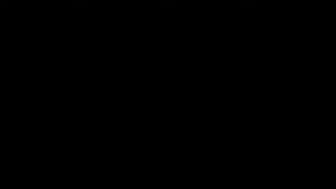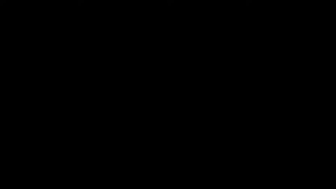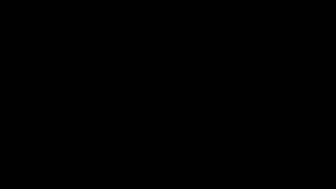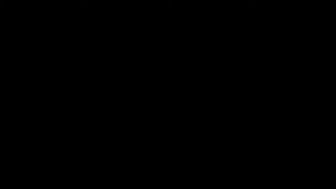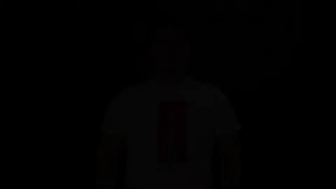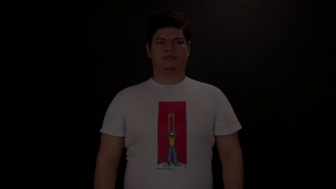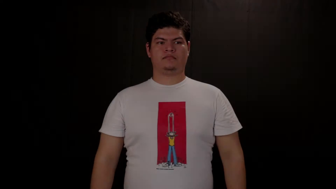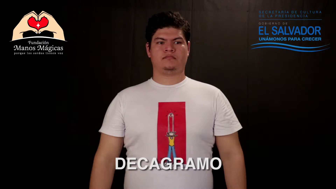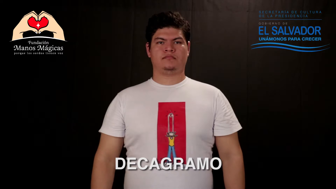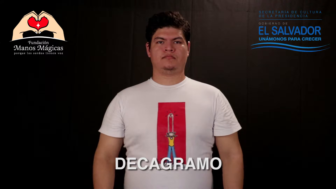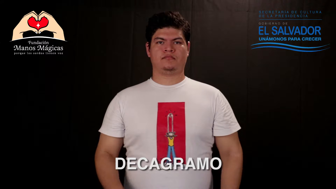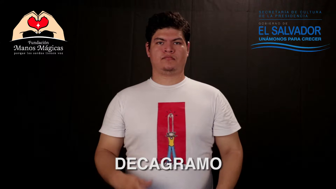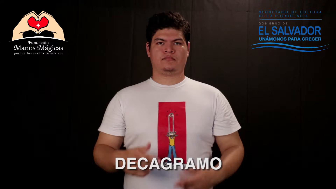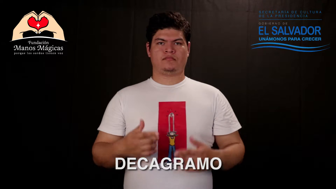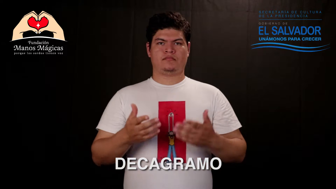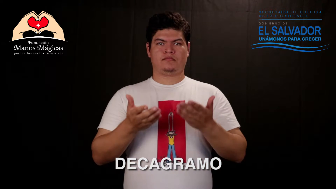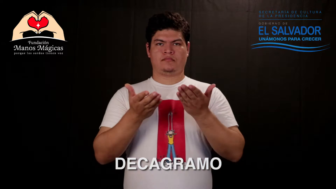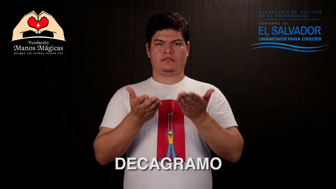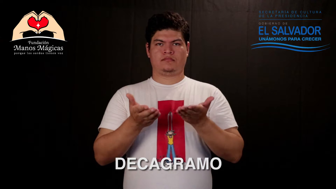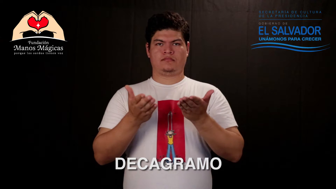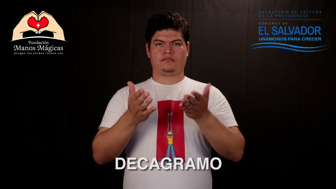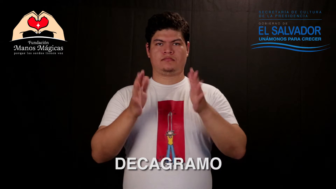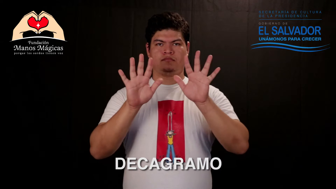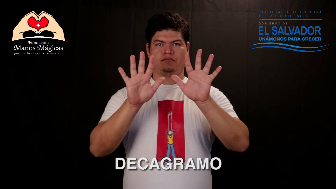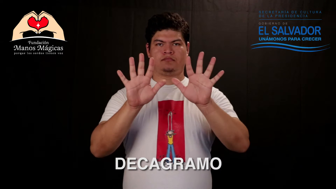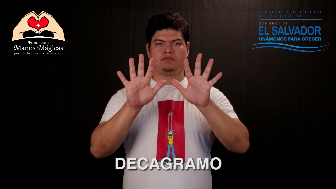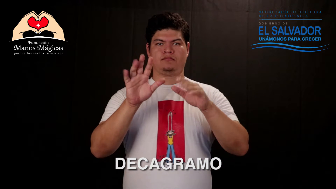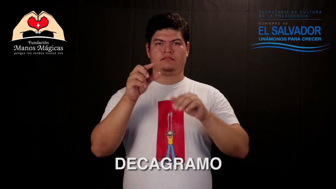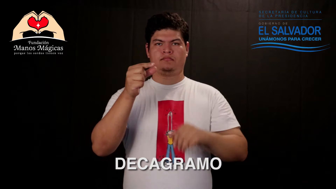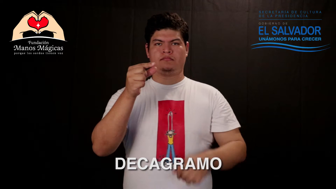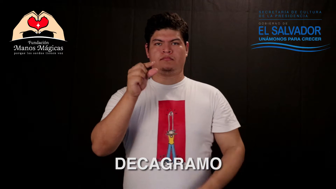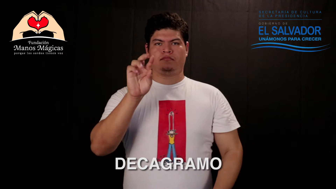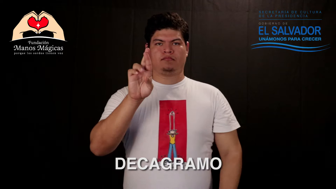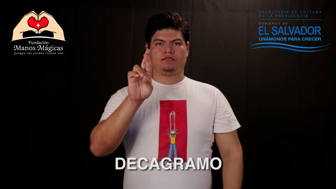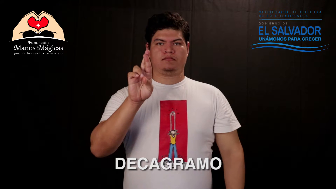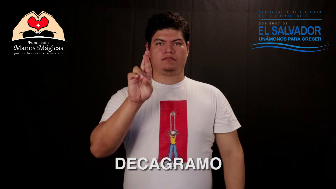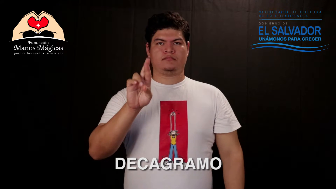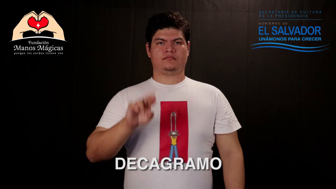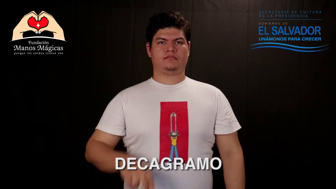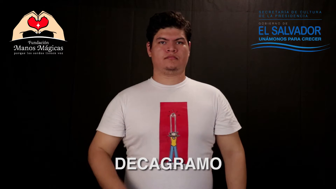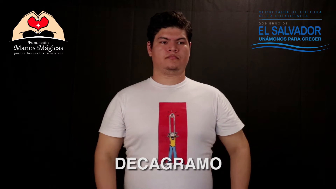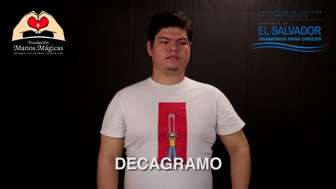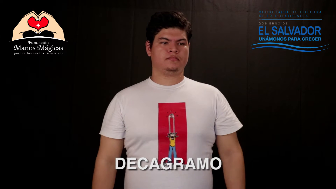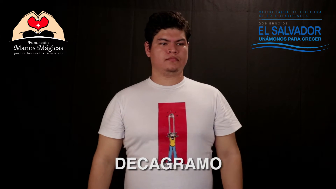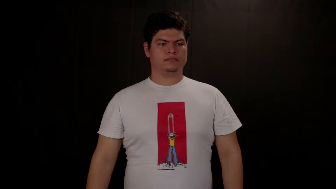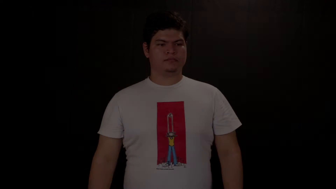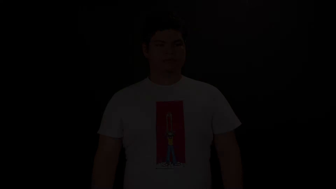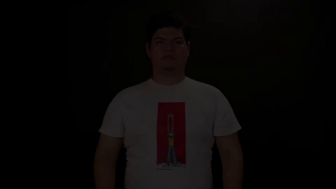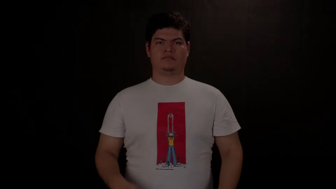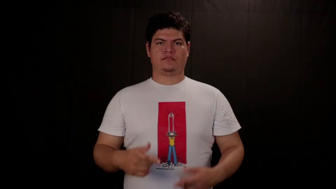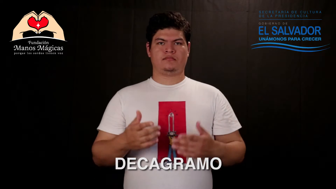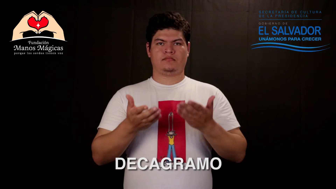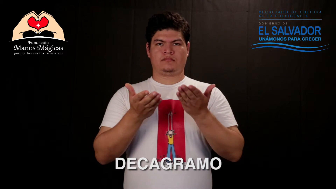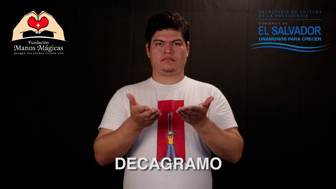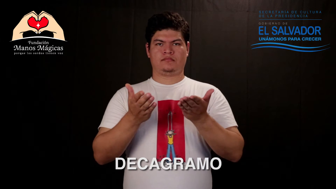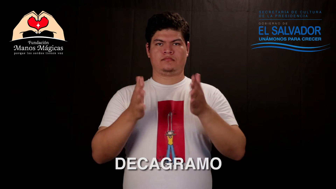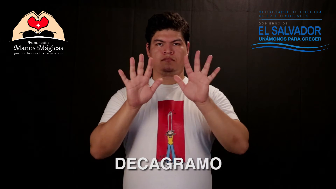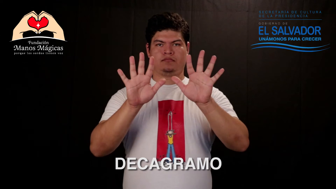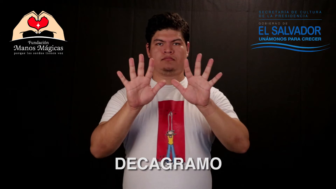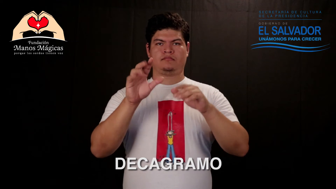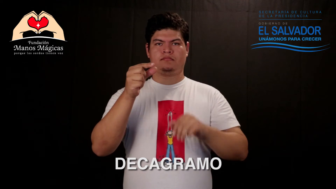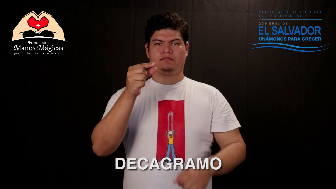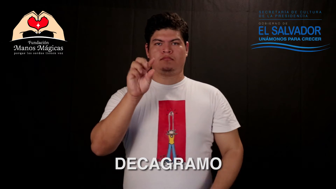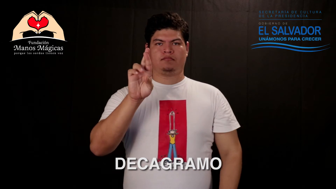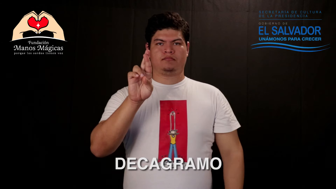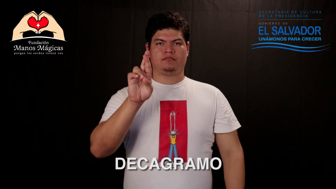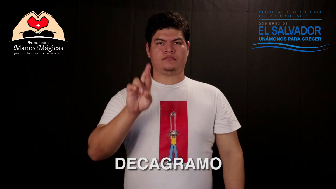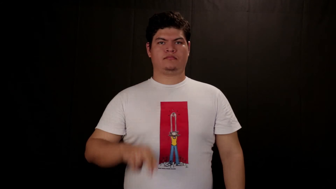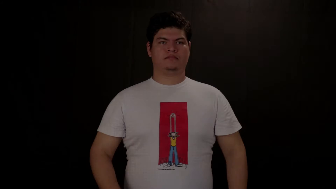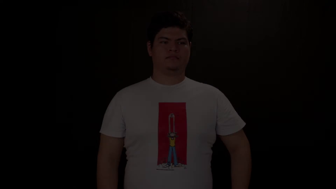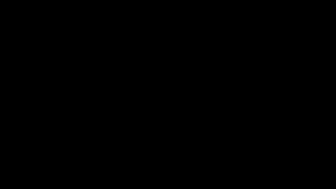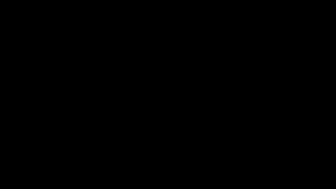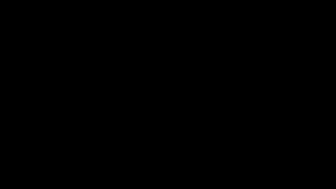Decagramo